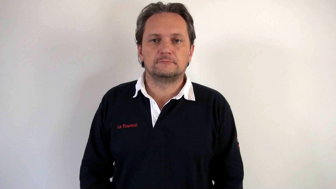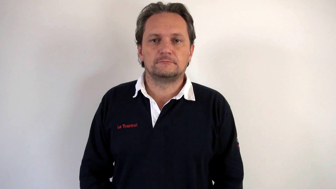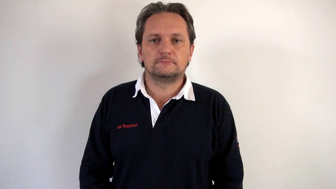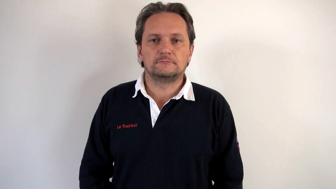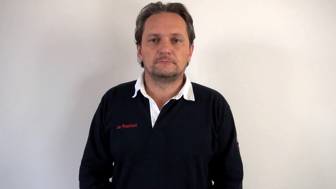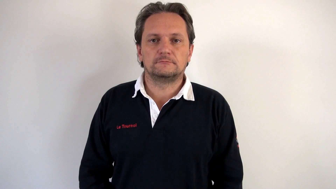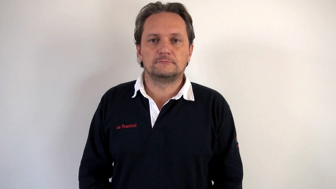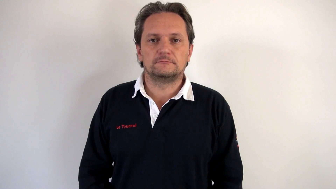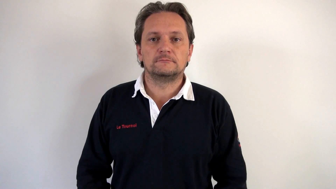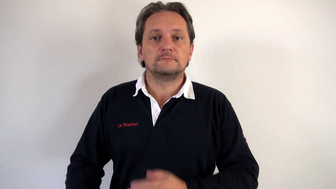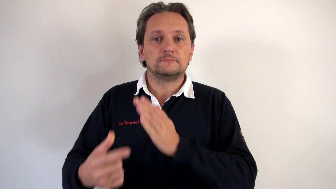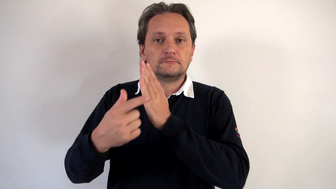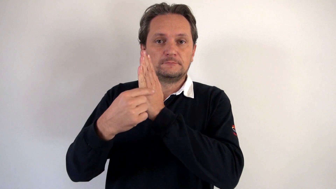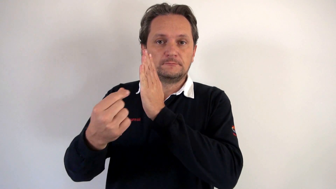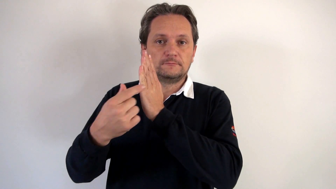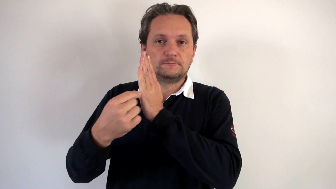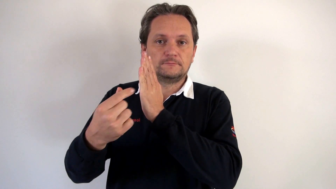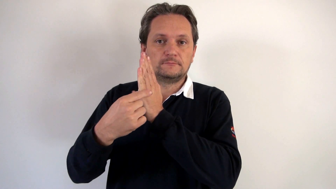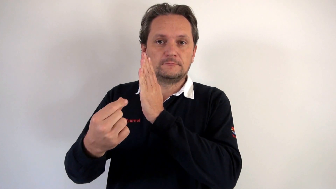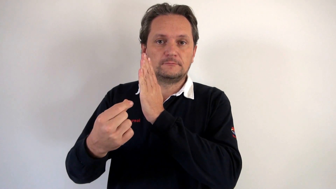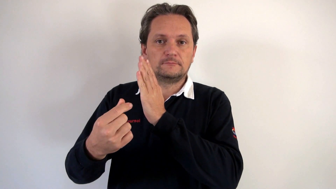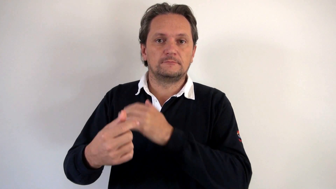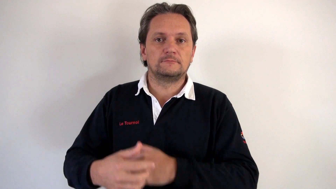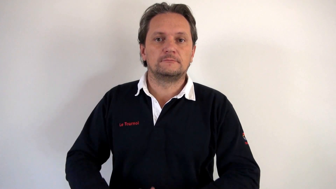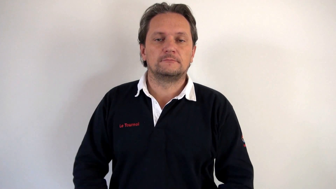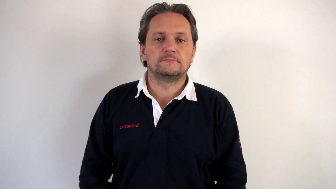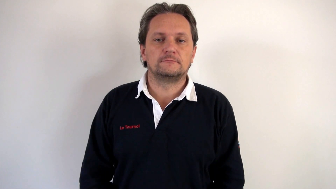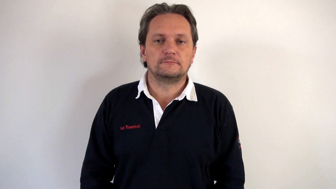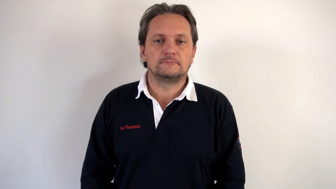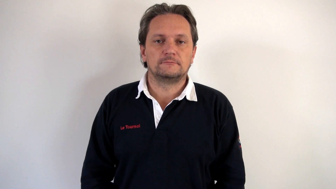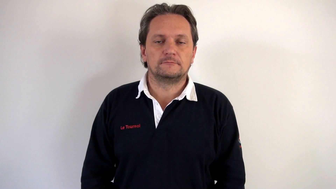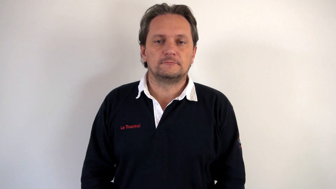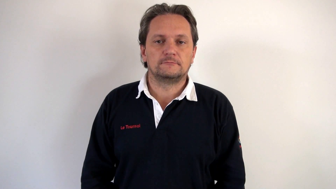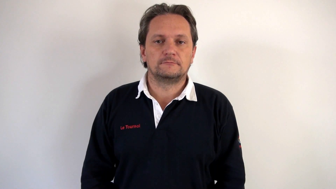Abonnement